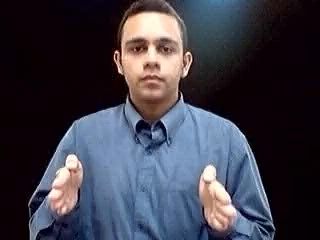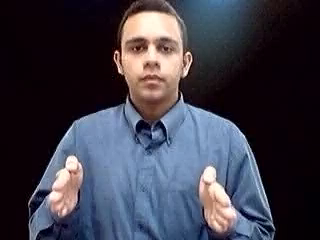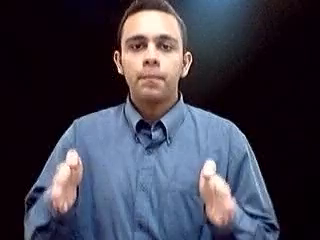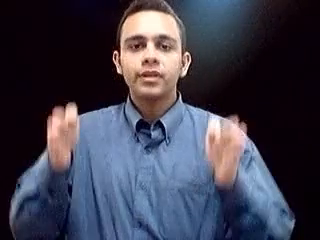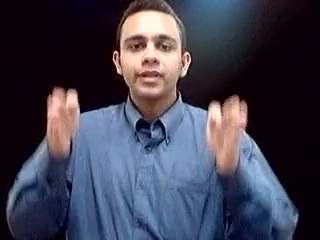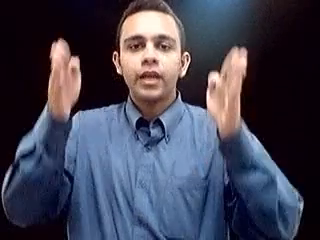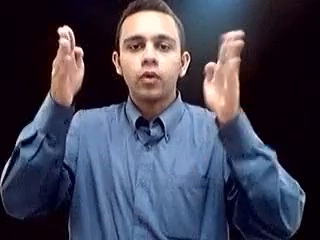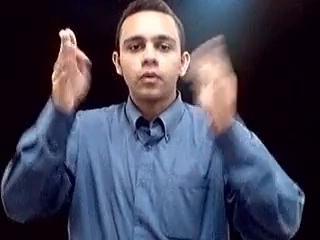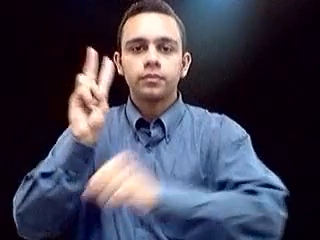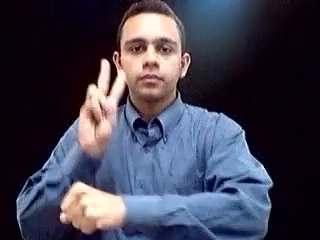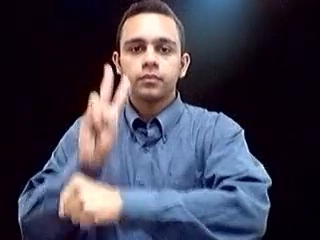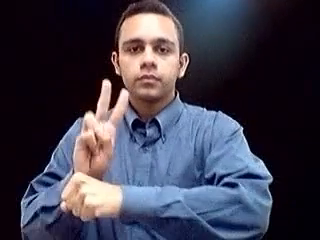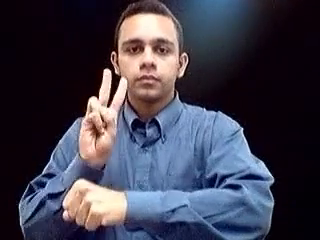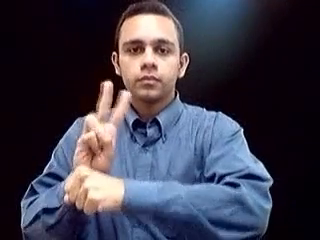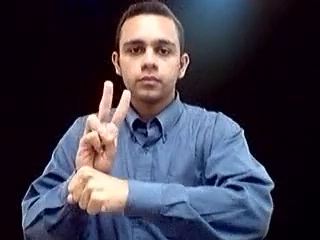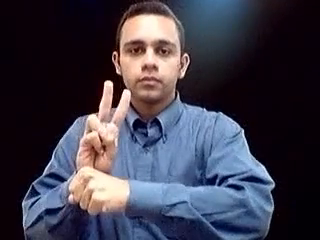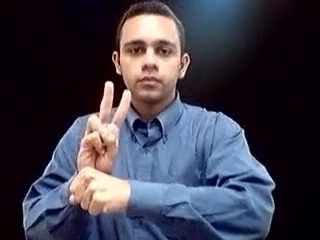porteiro